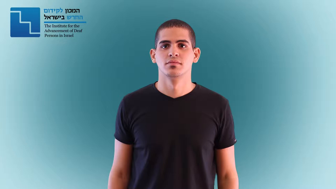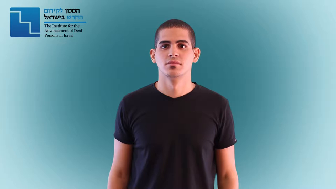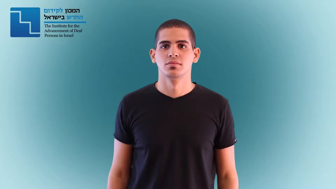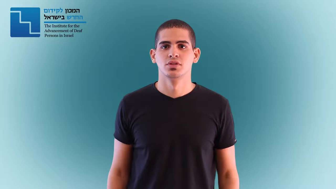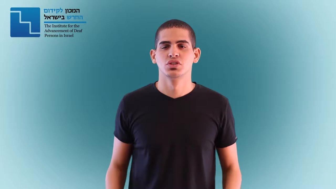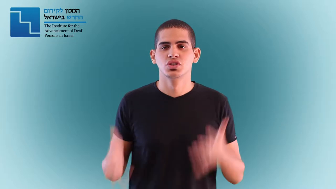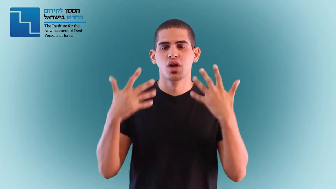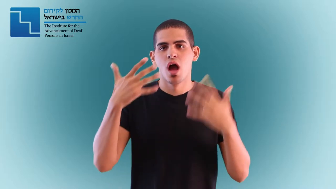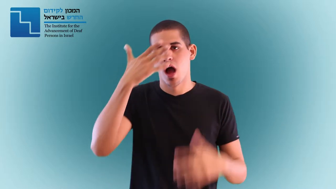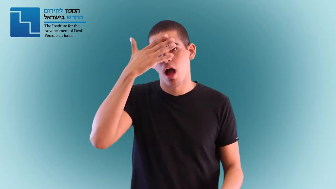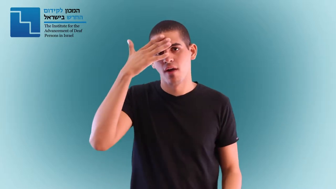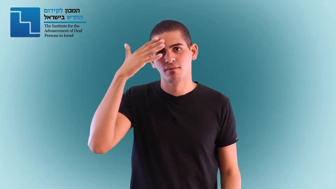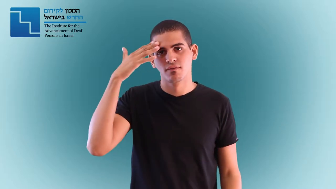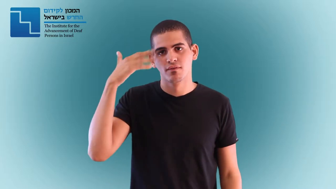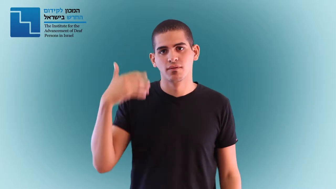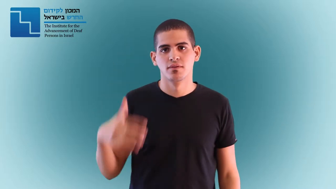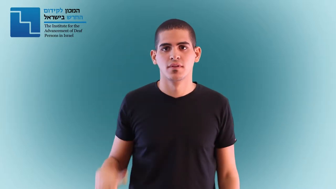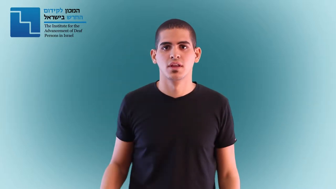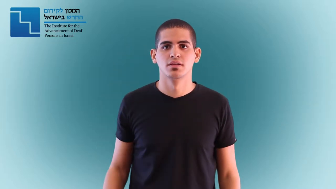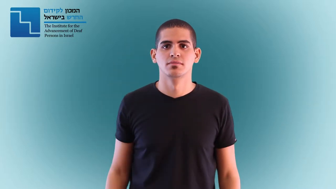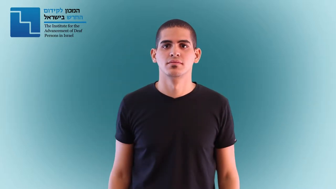שרב